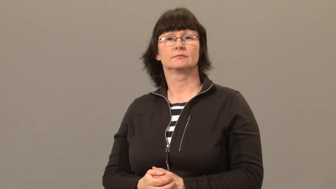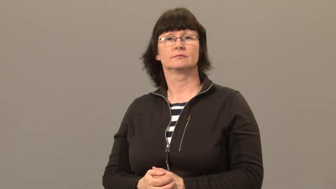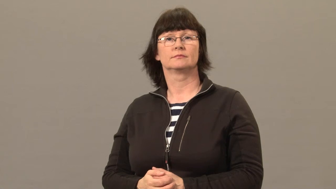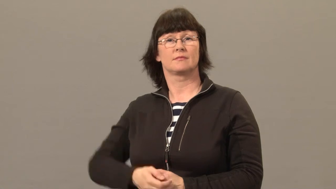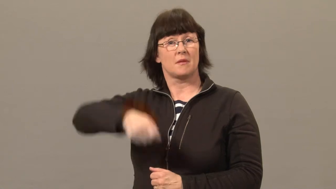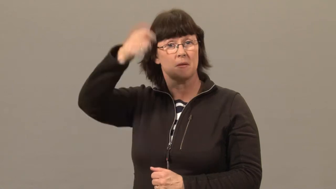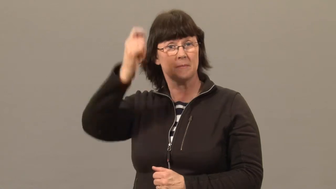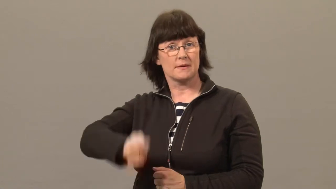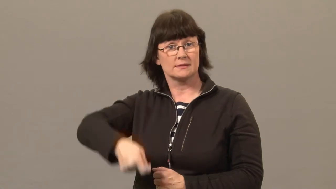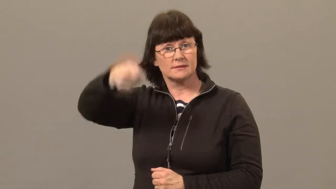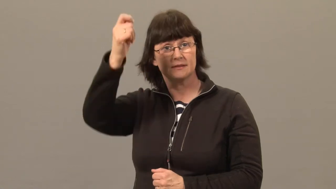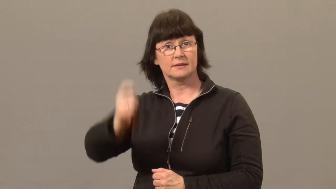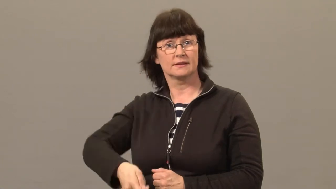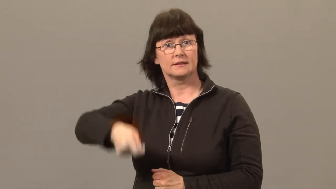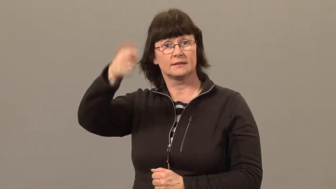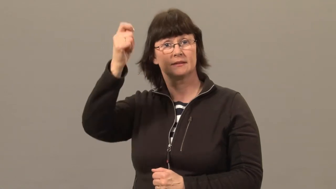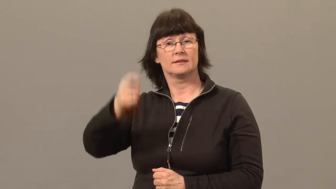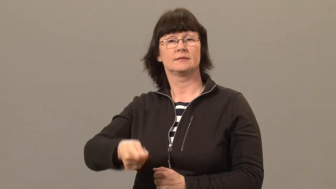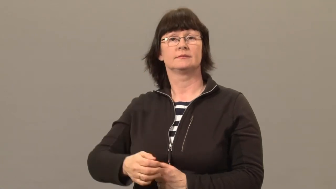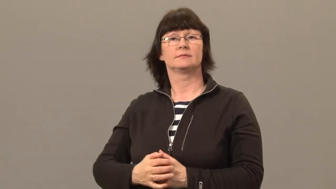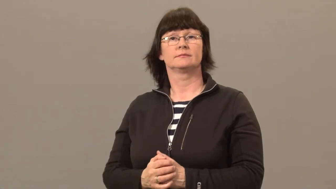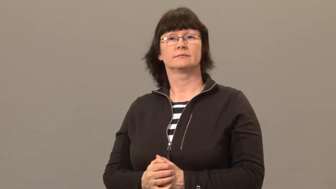Pensill